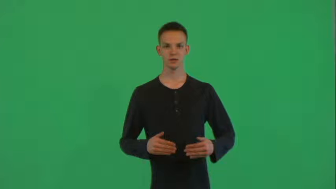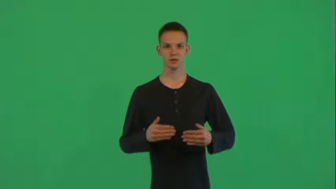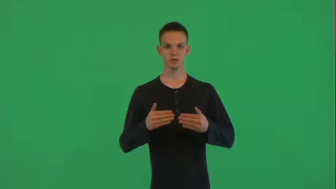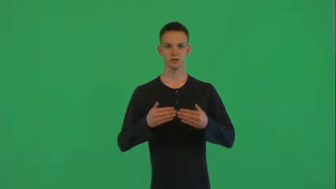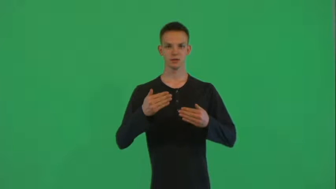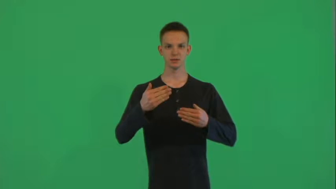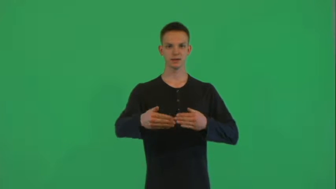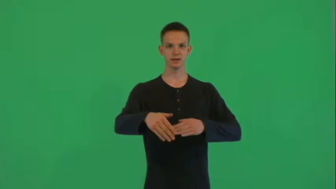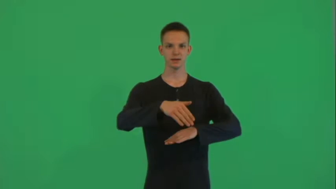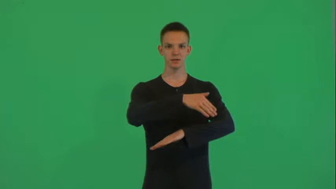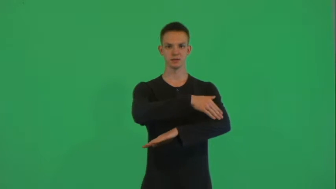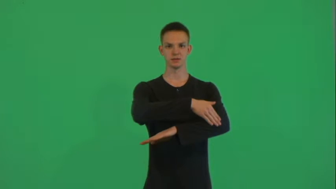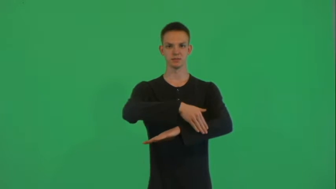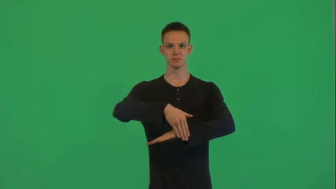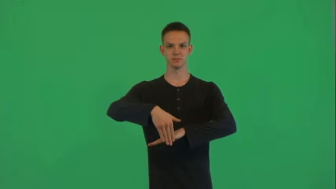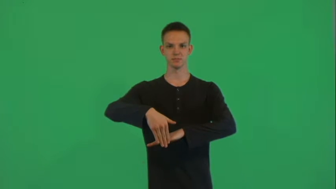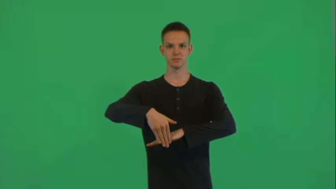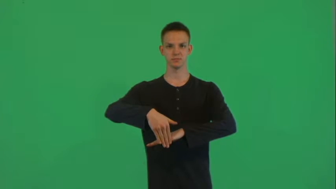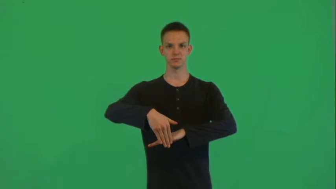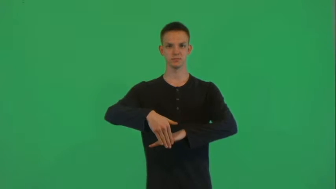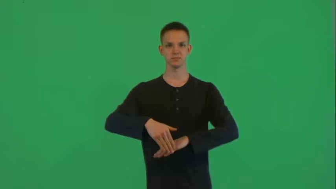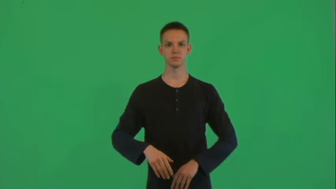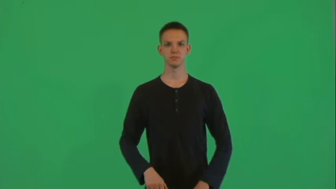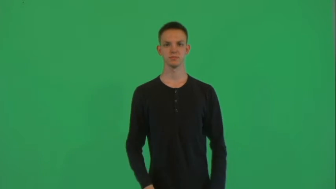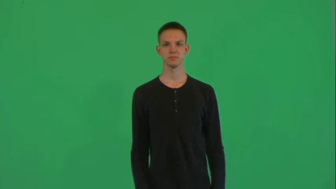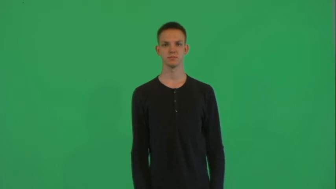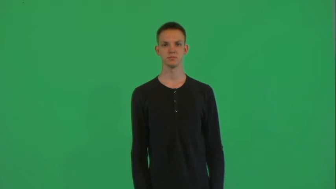zagranica